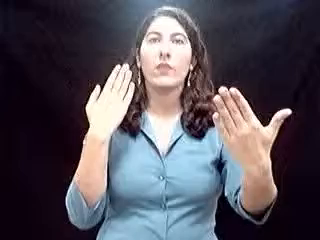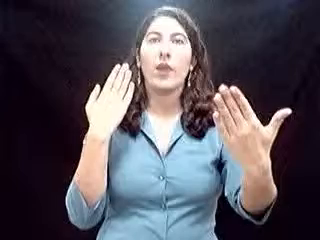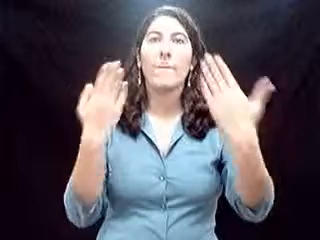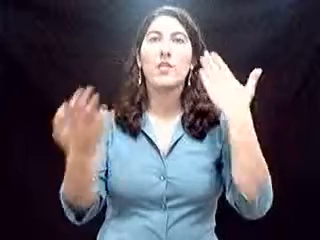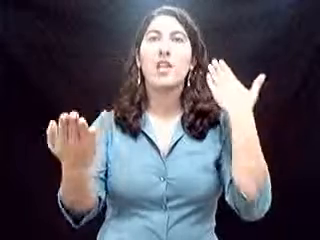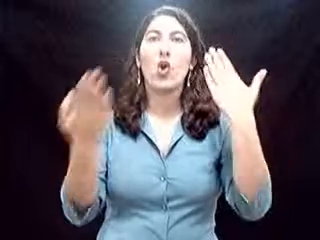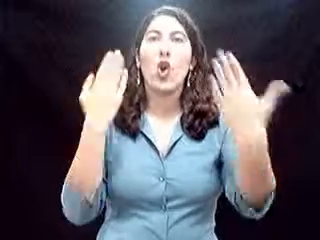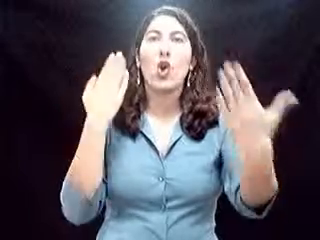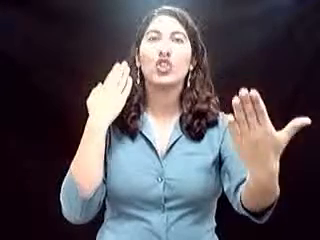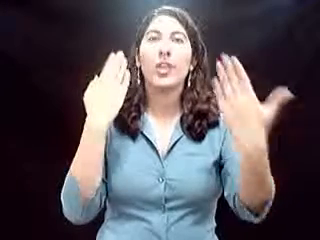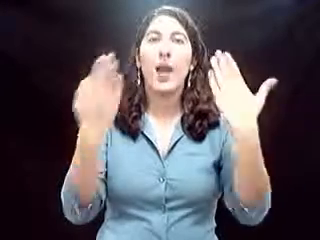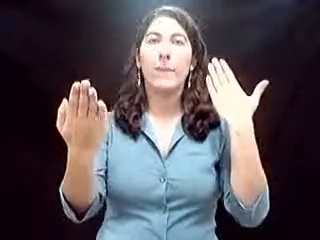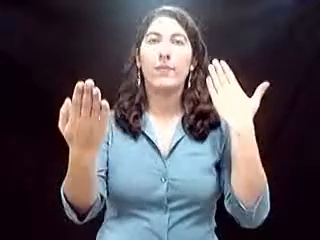psicologia